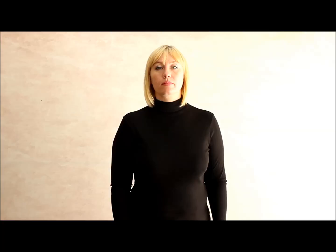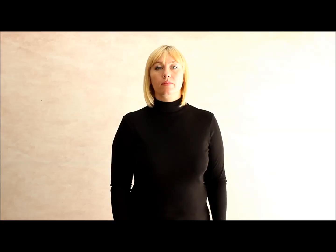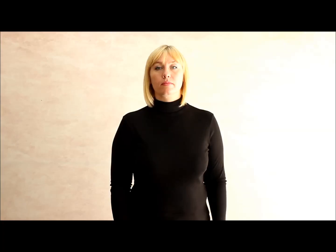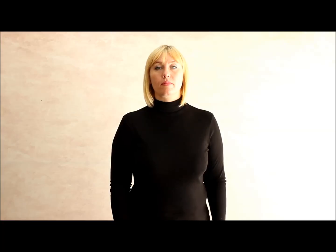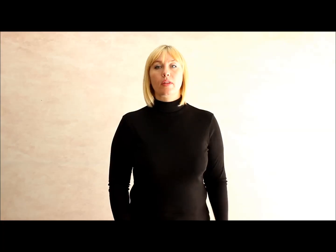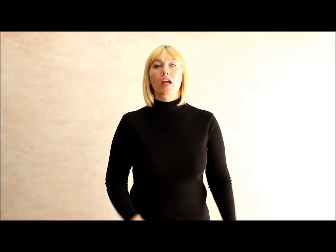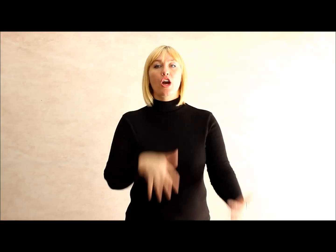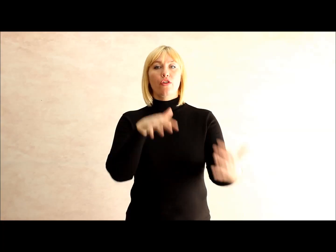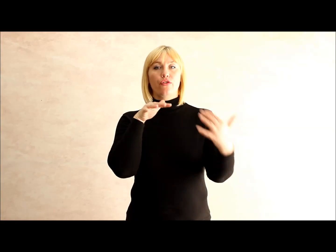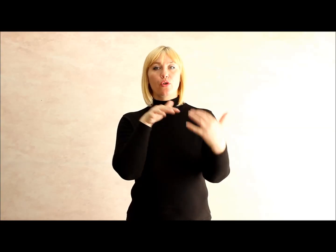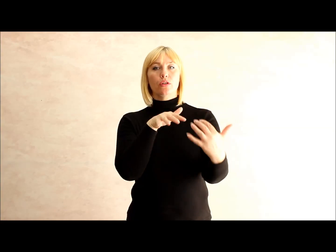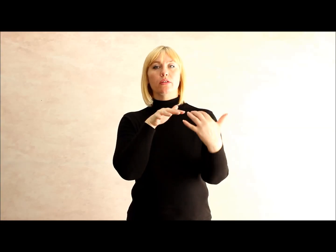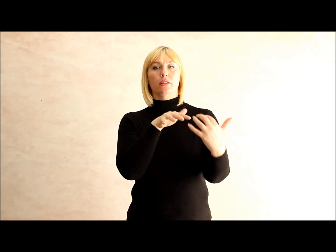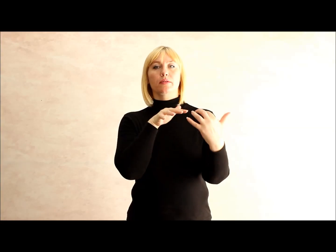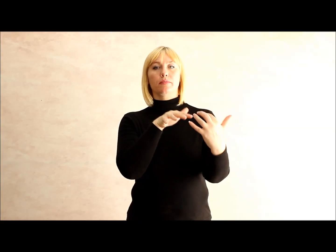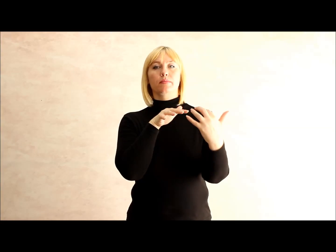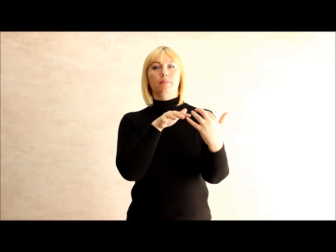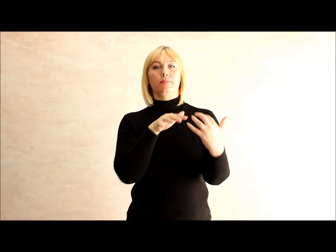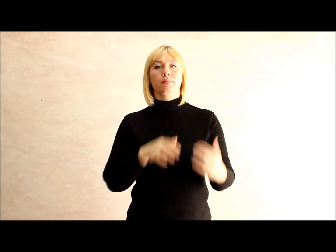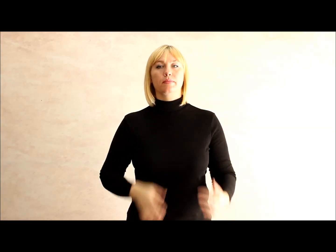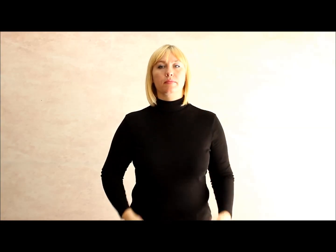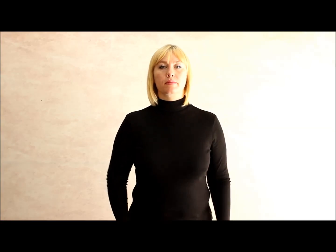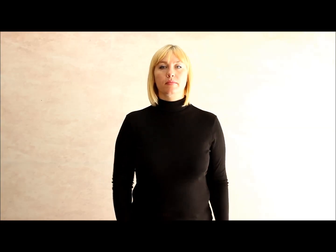Front